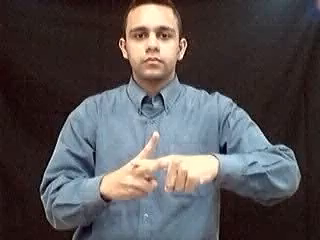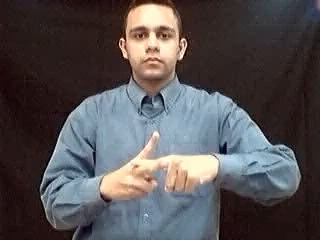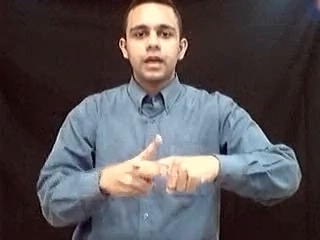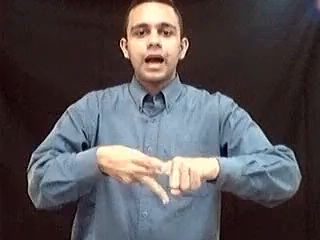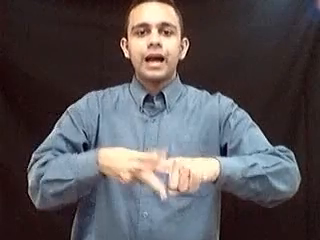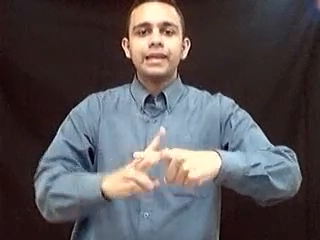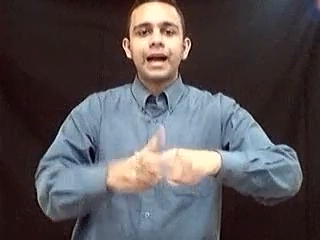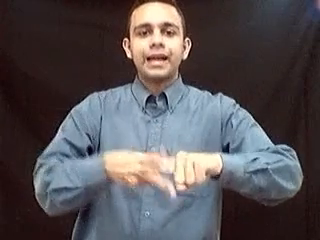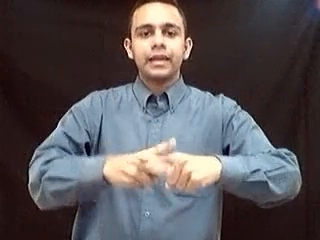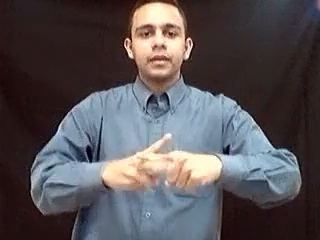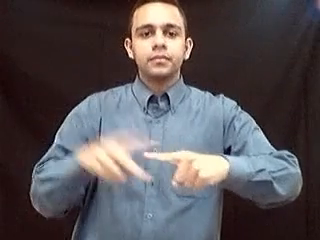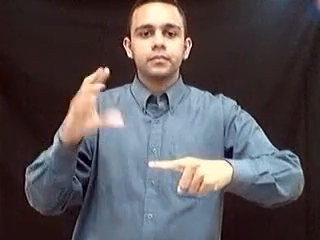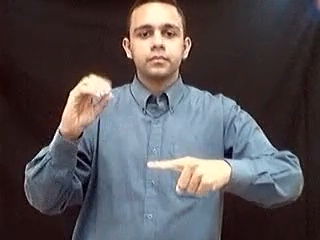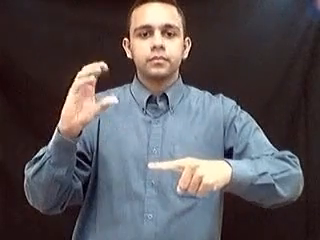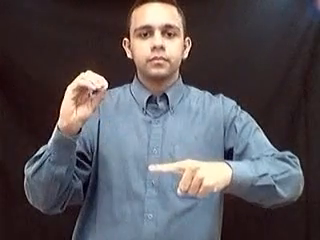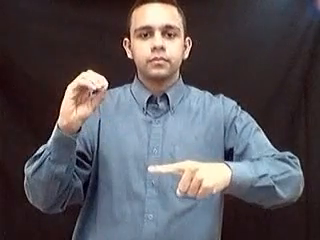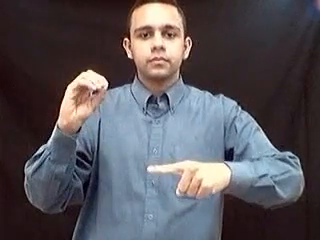alicate